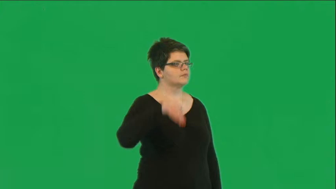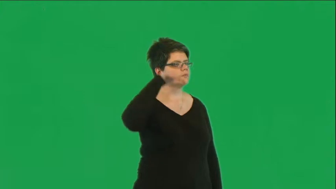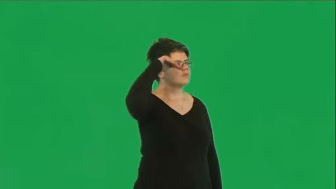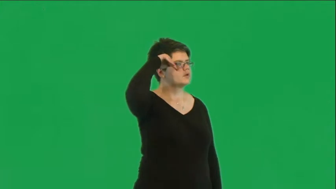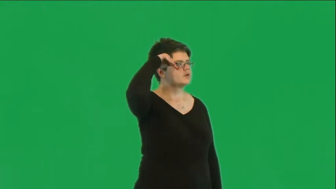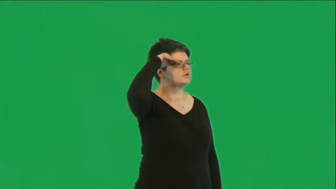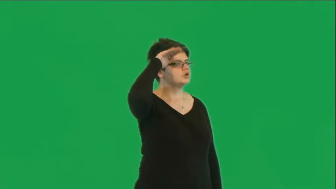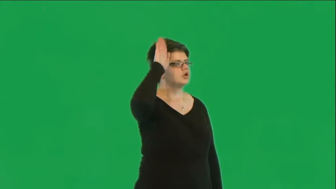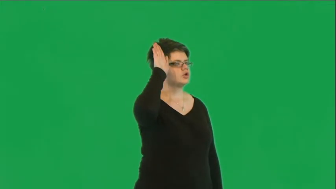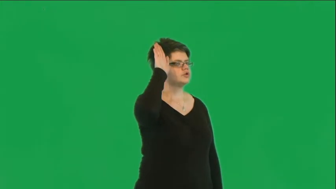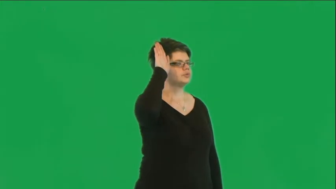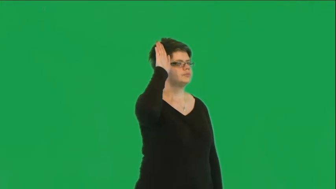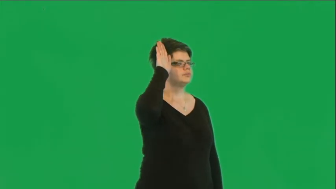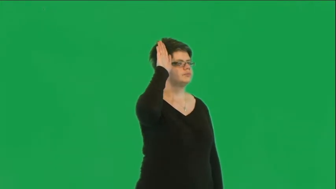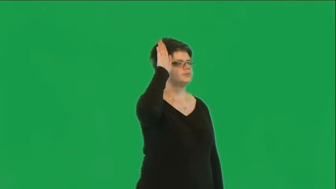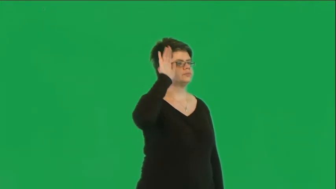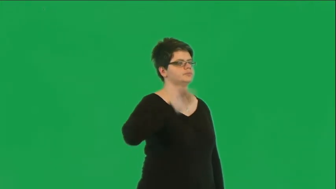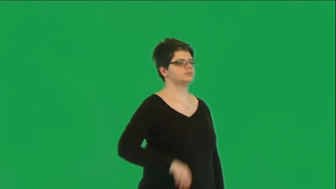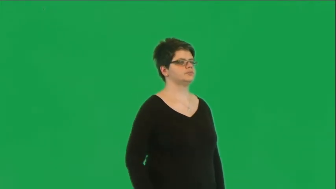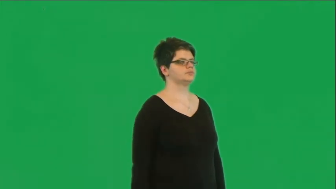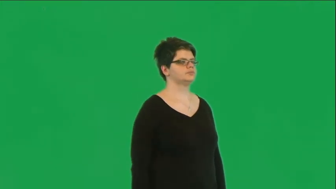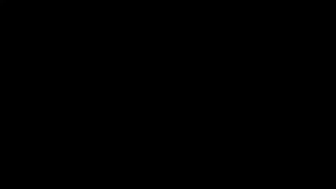dorosły